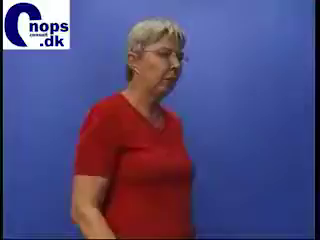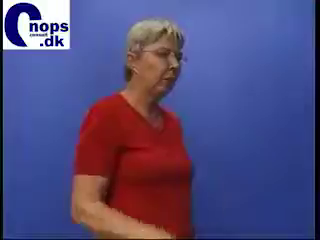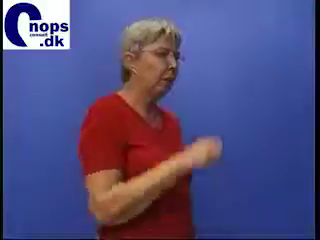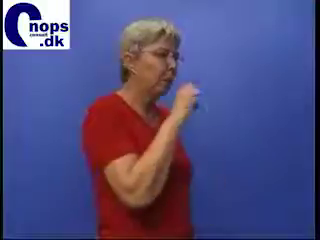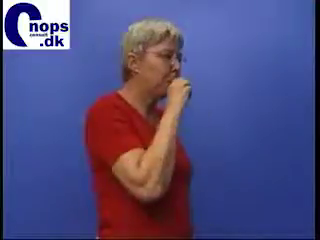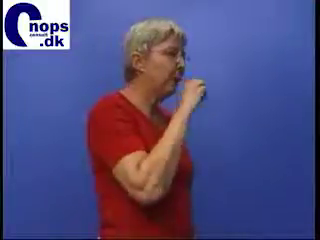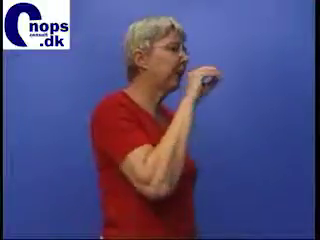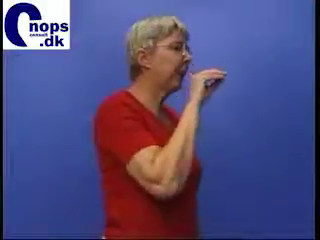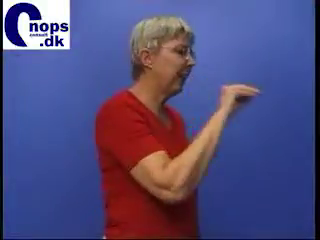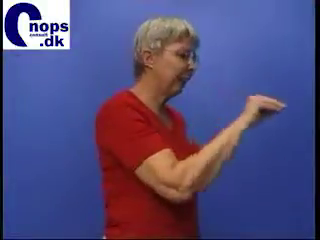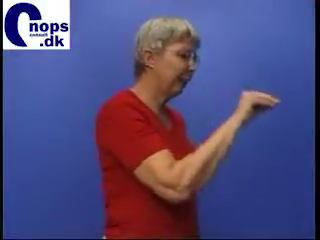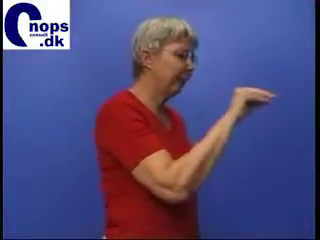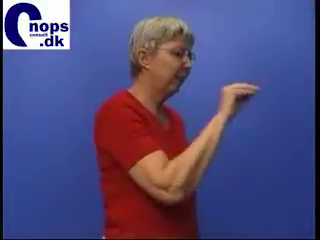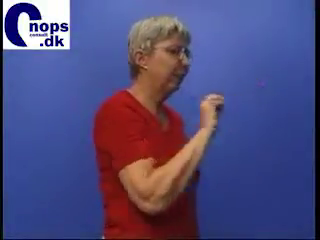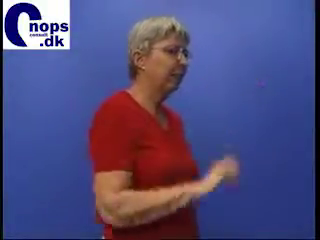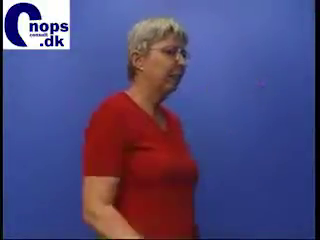postkasse